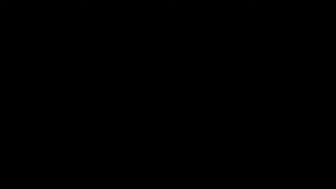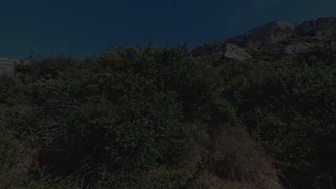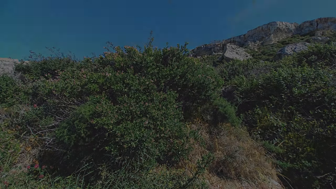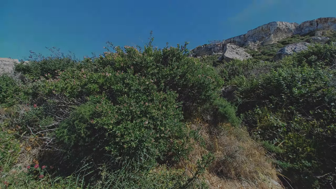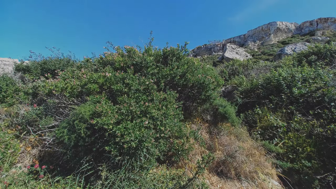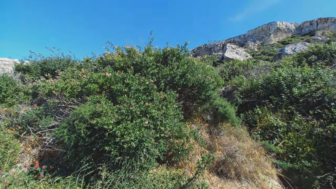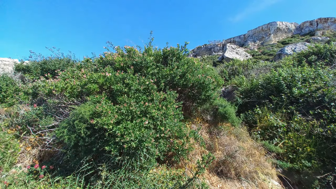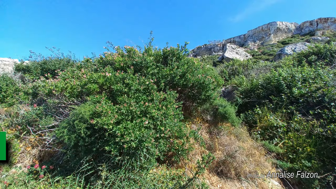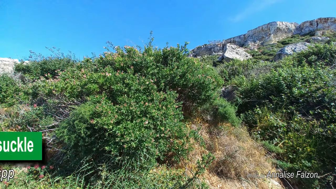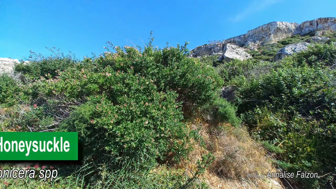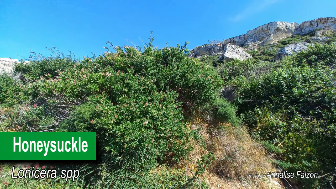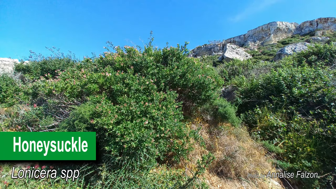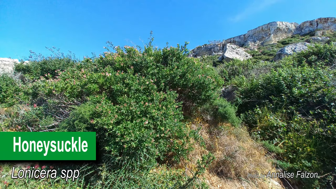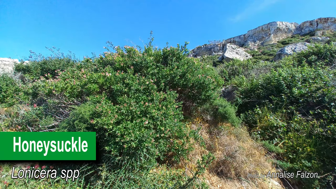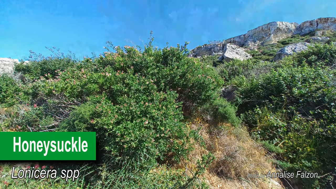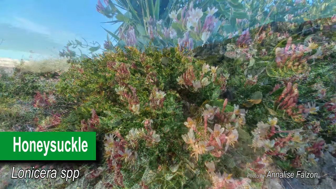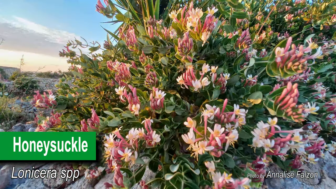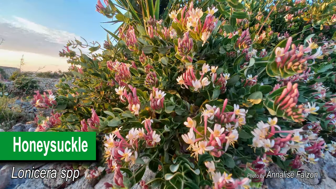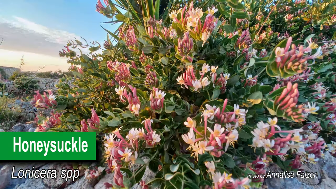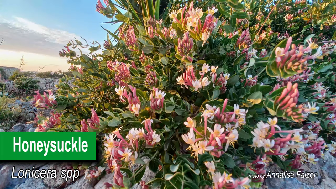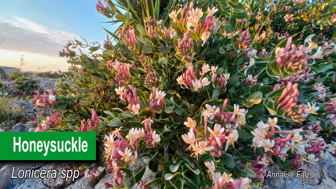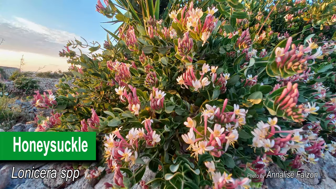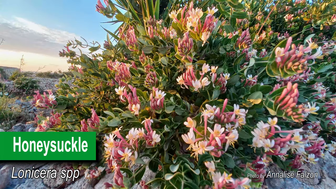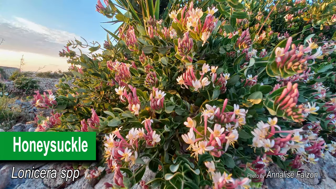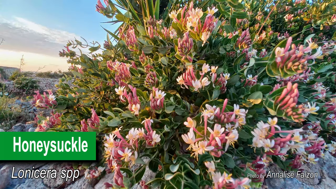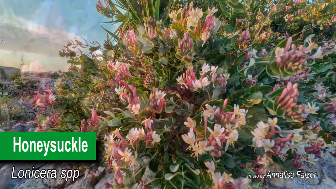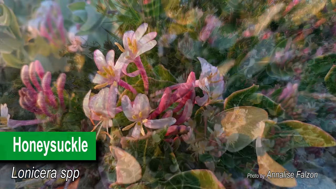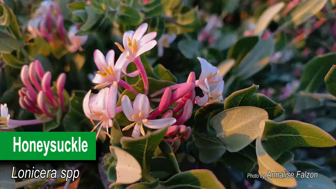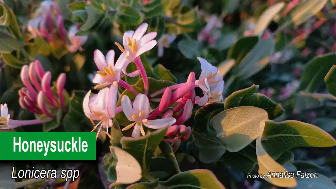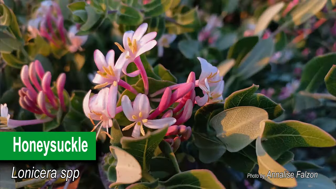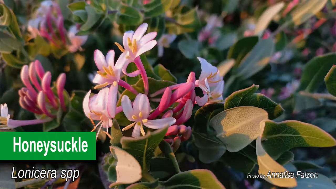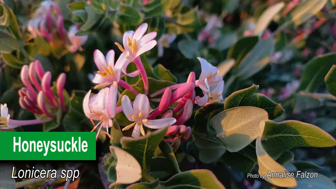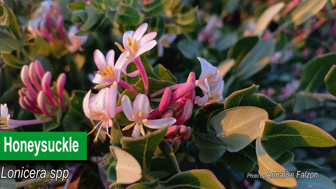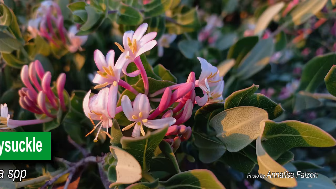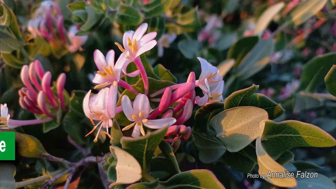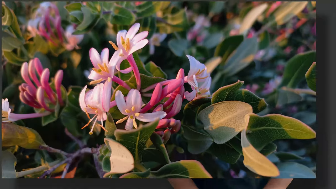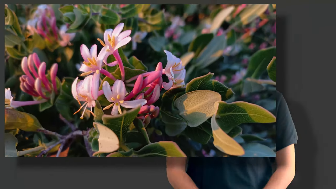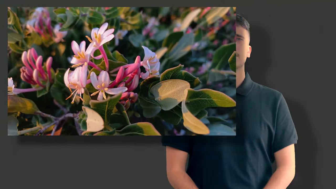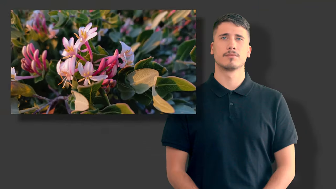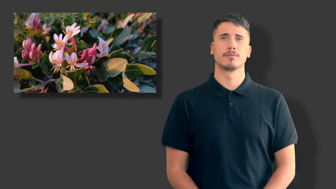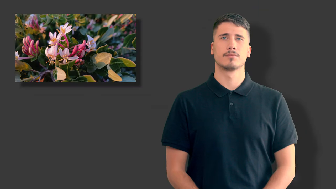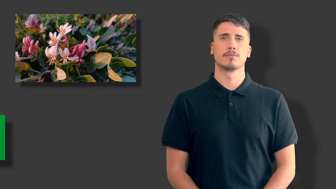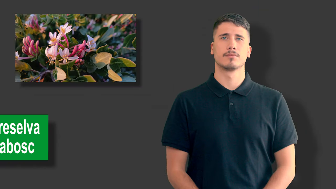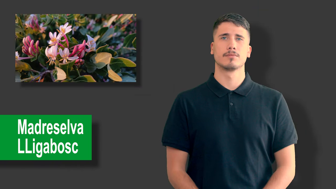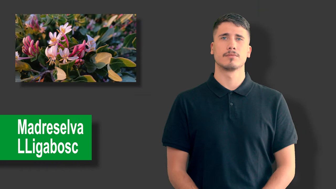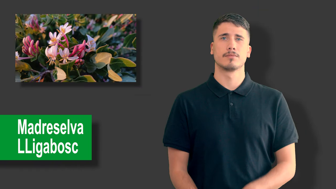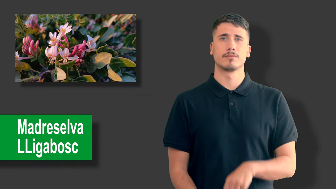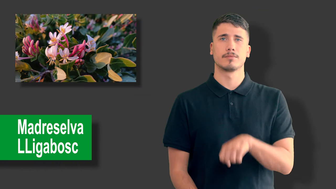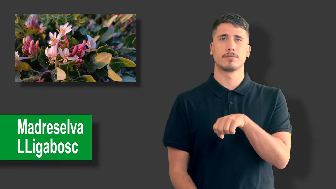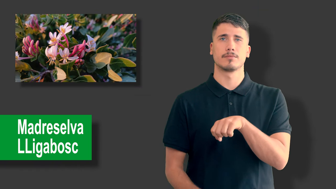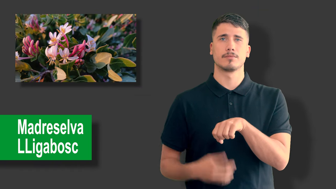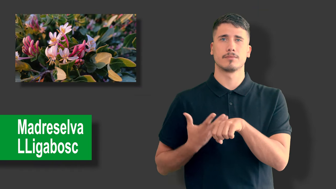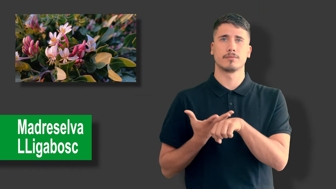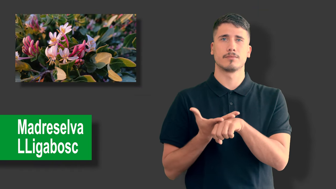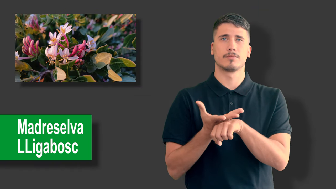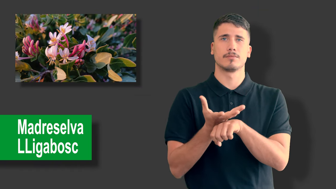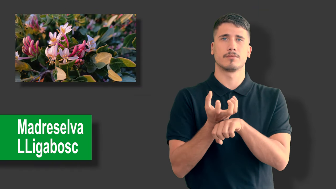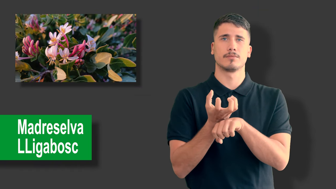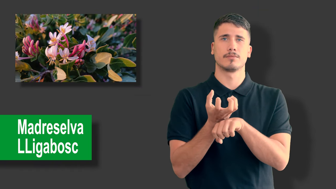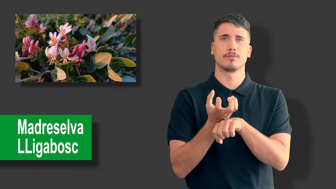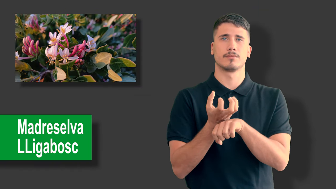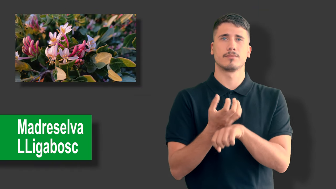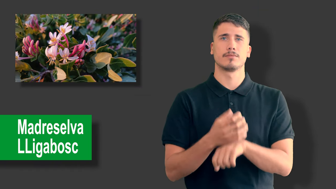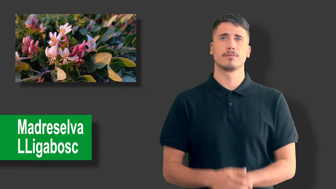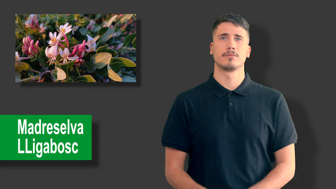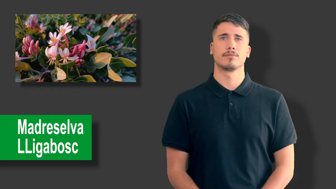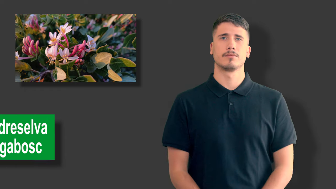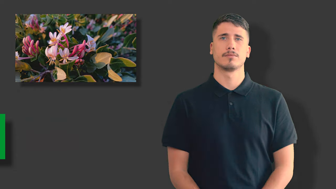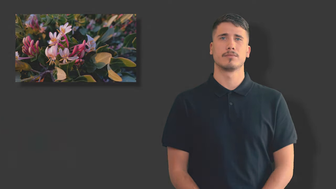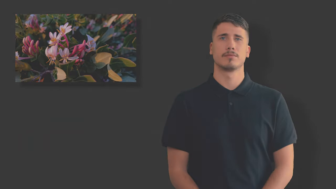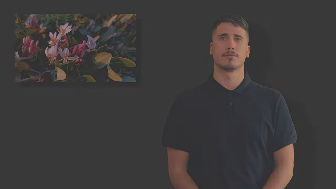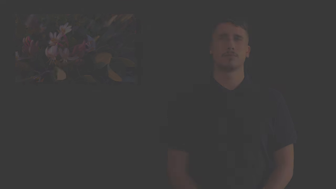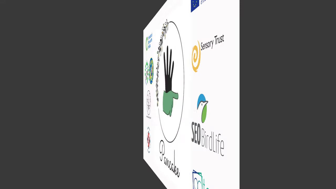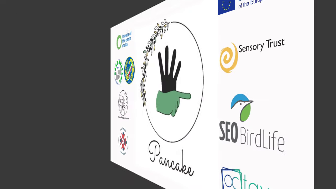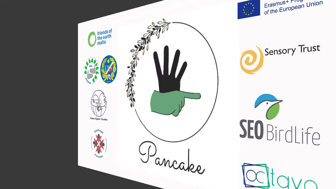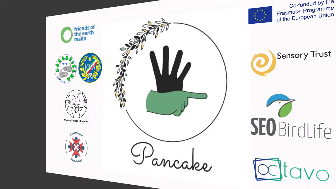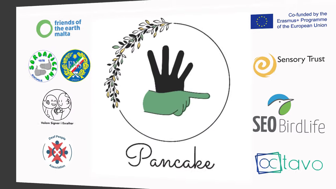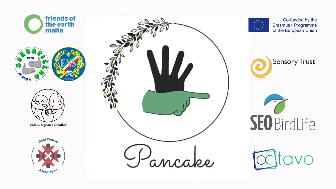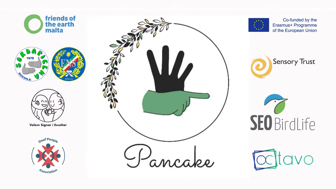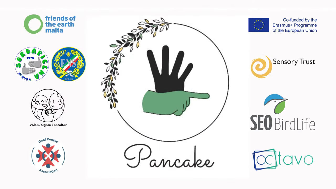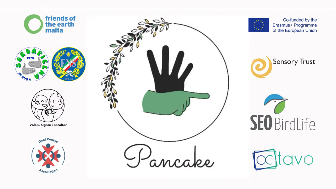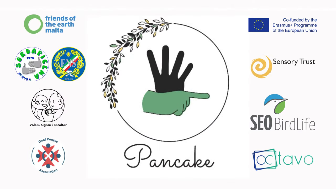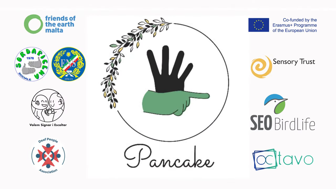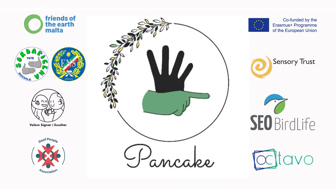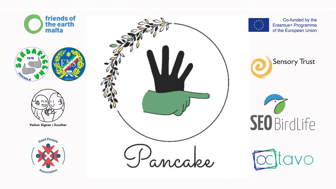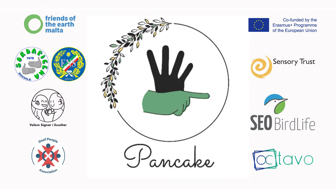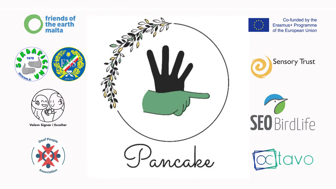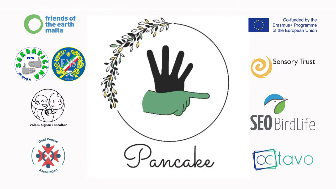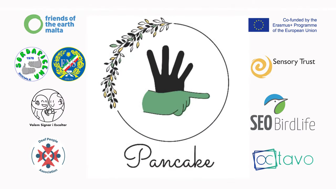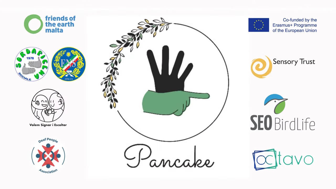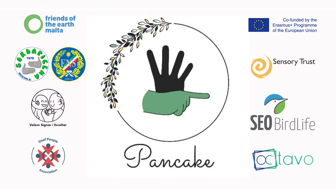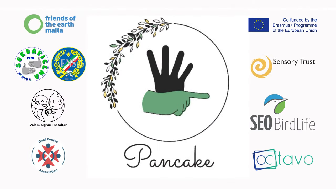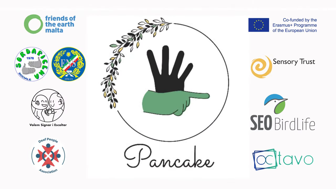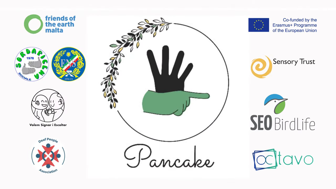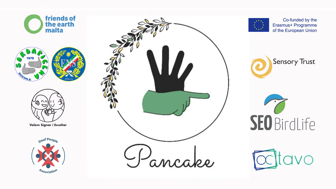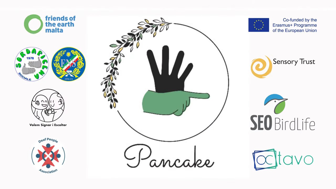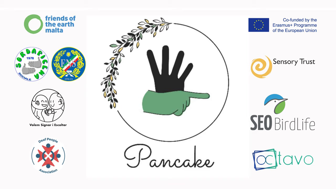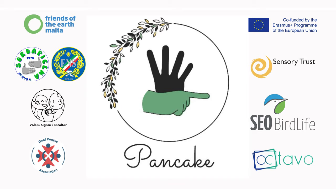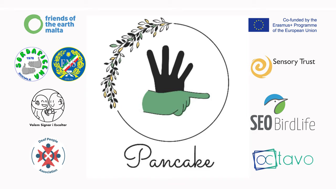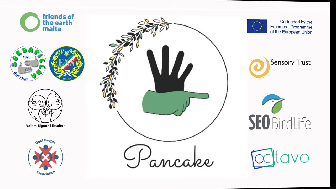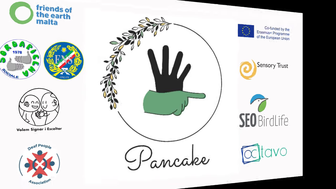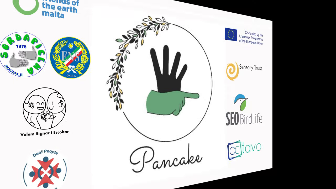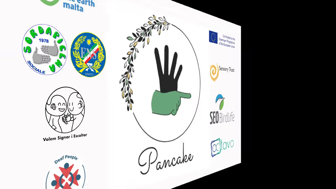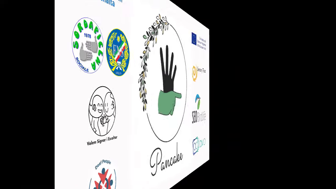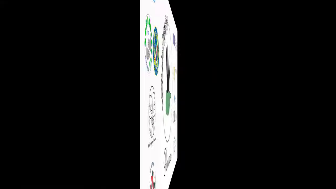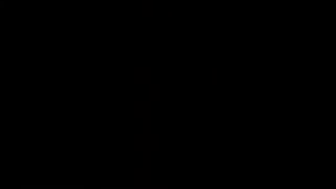Madreselva